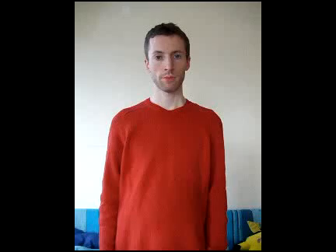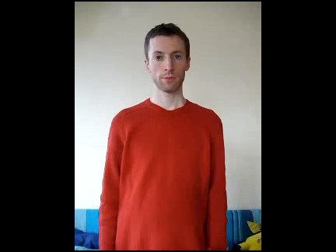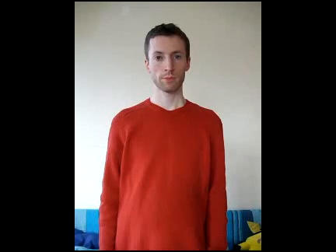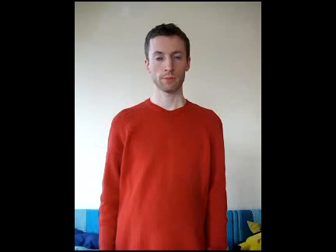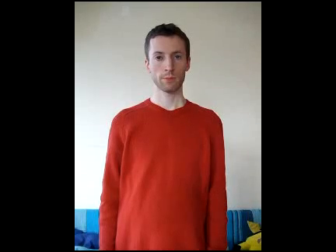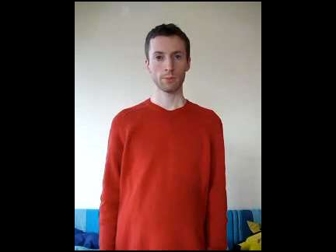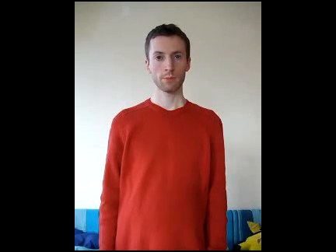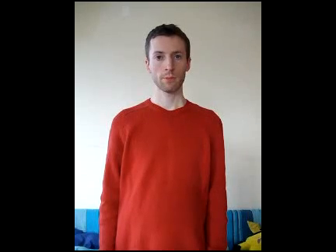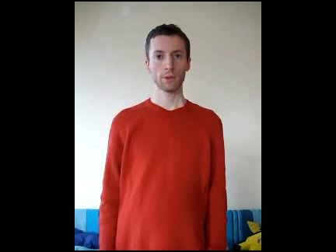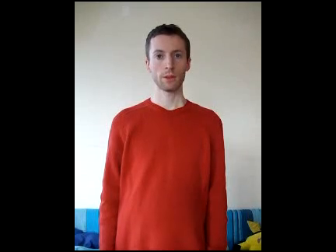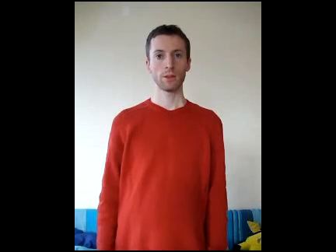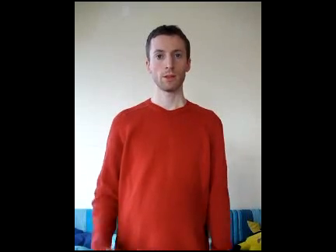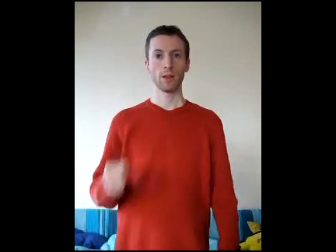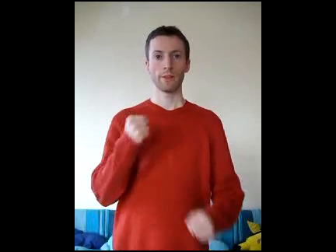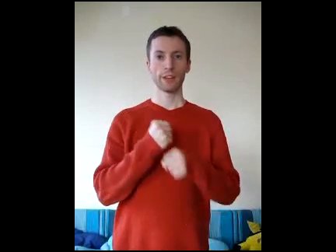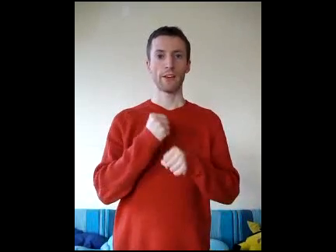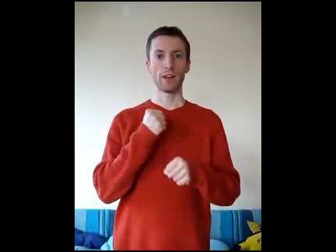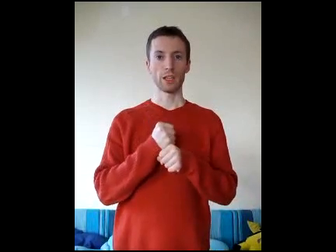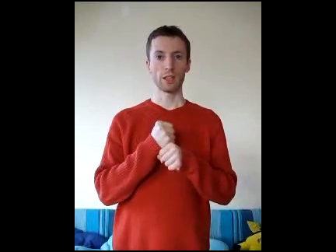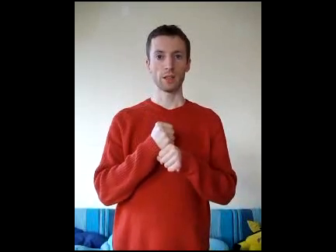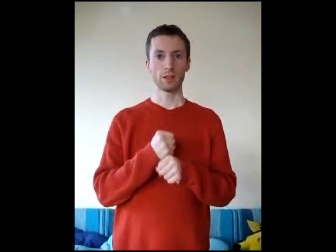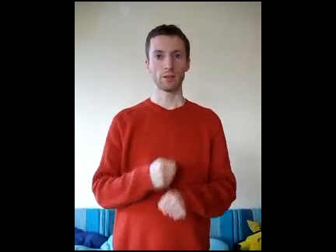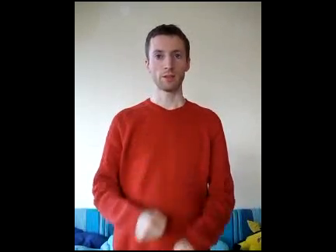travail